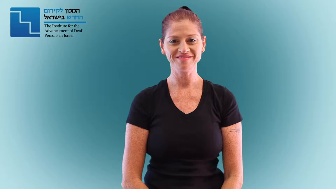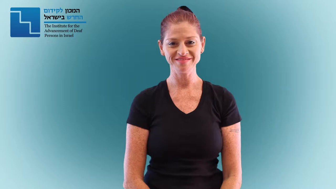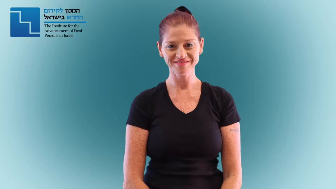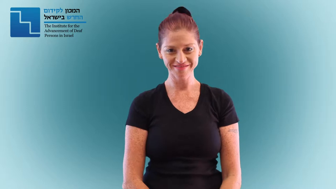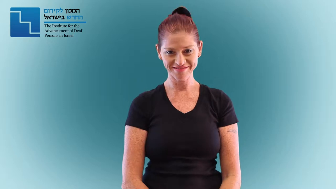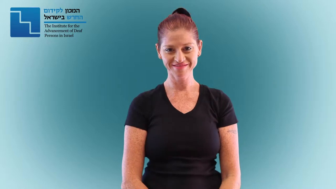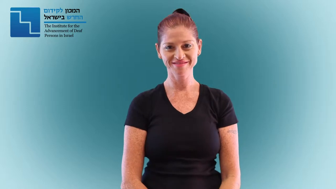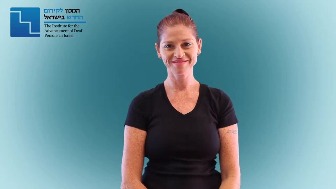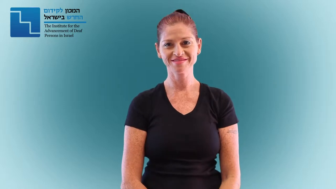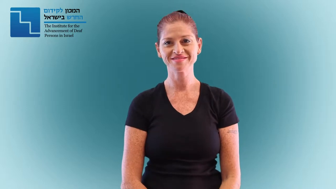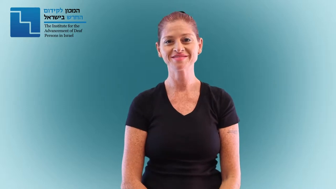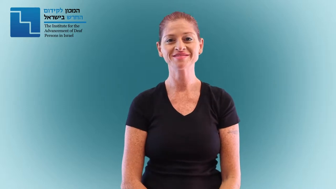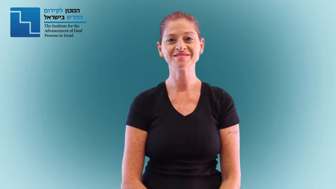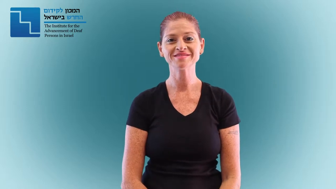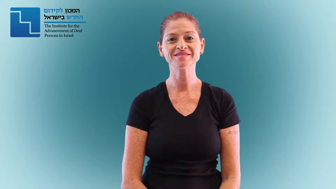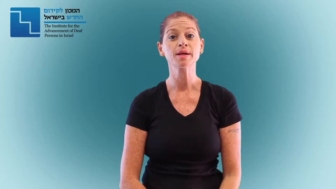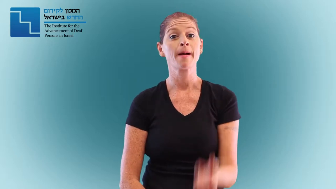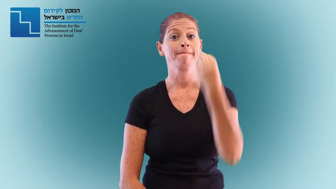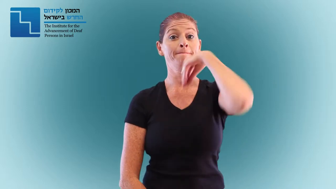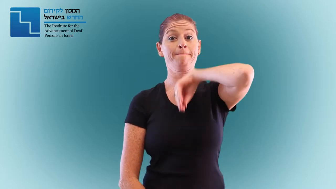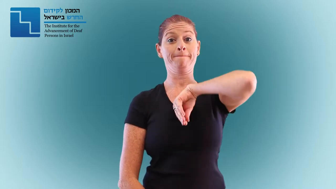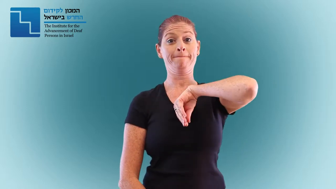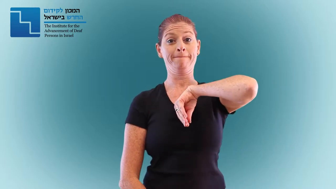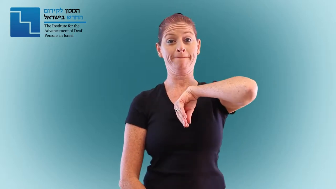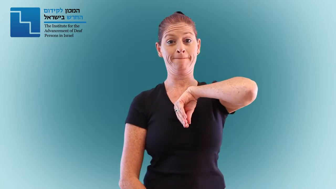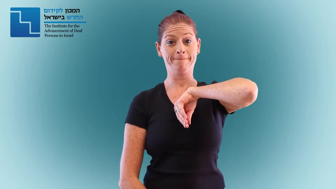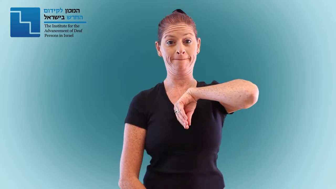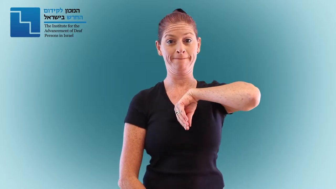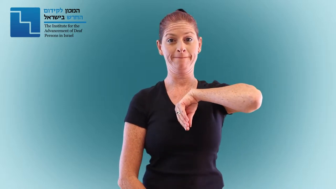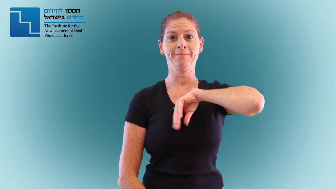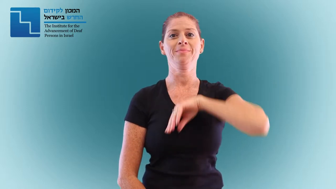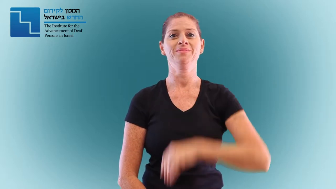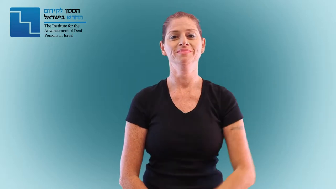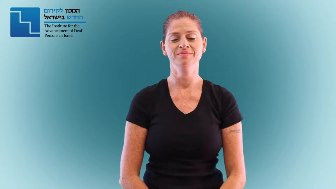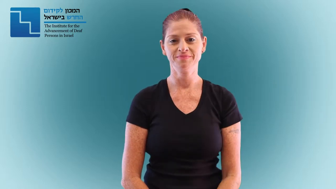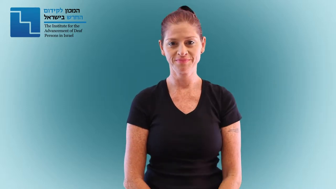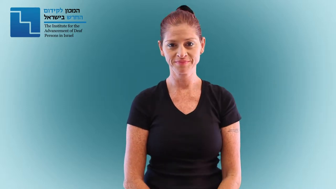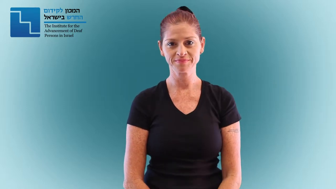לבלוע